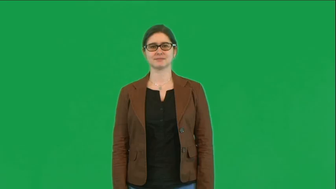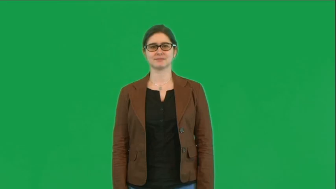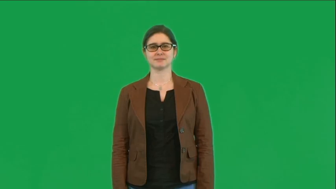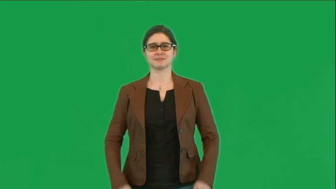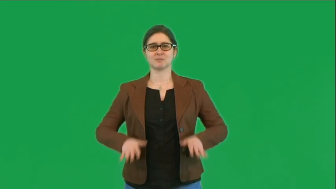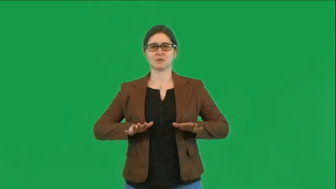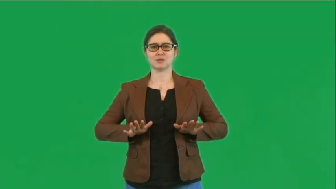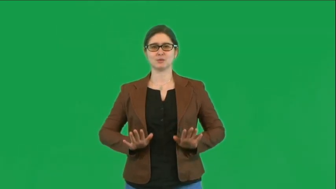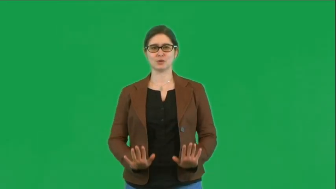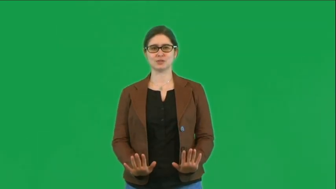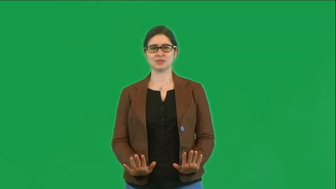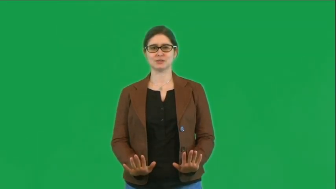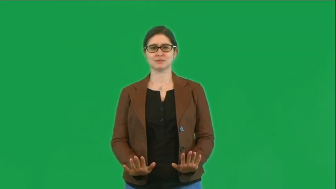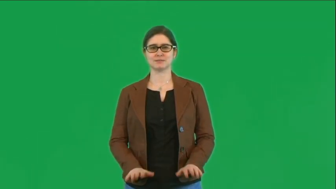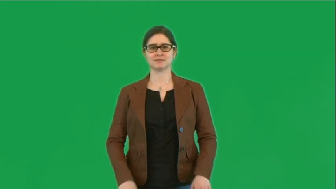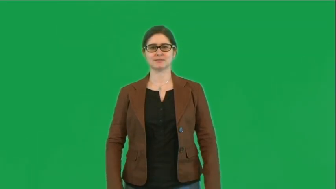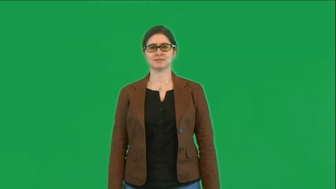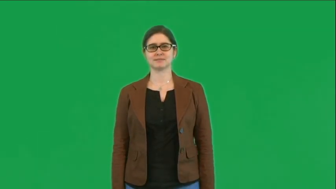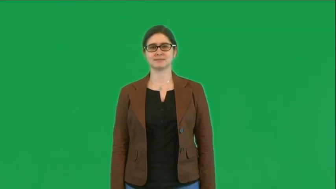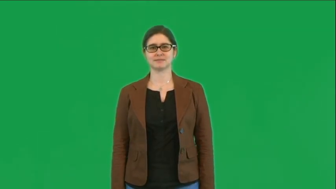urodzić